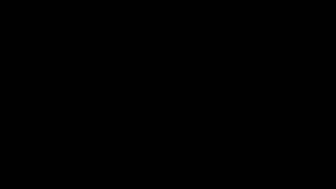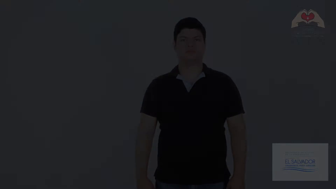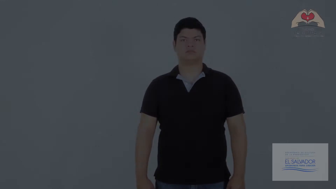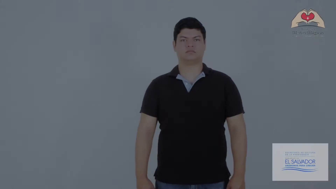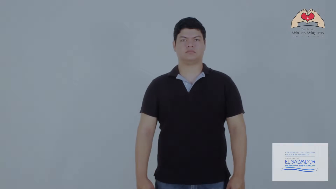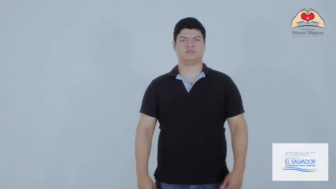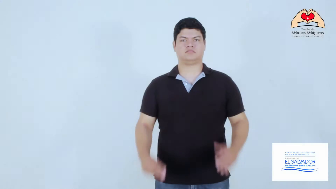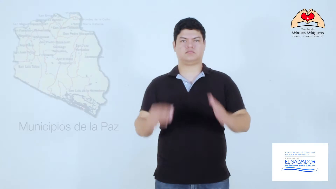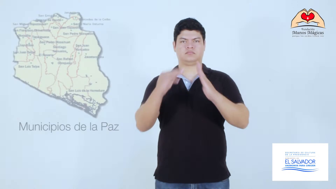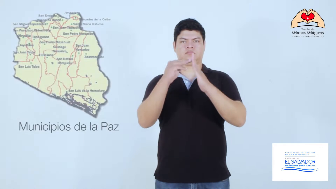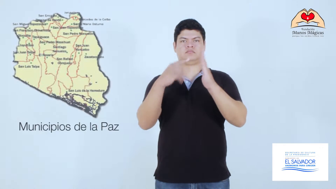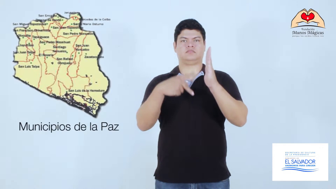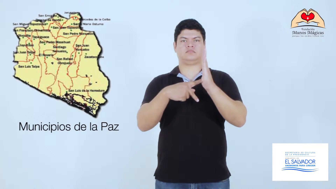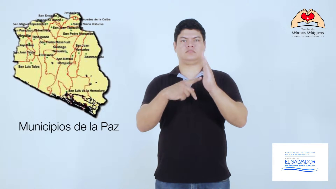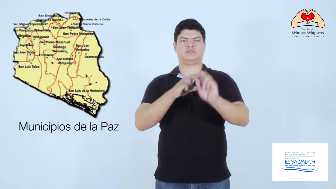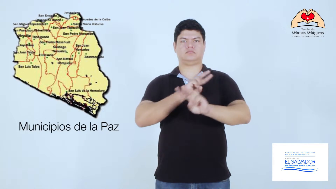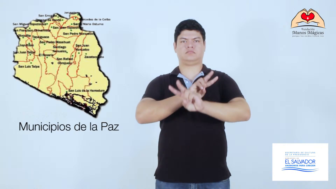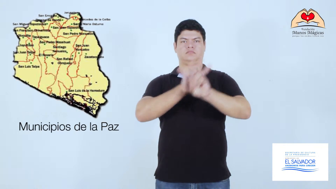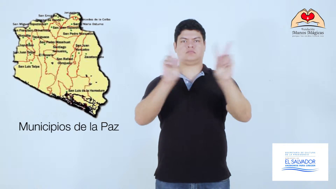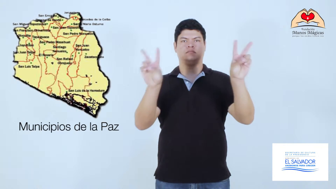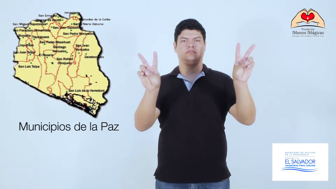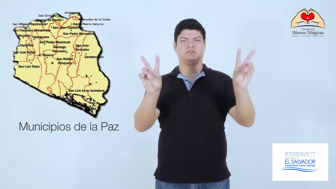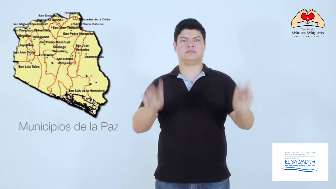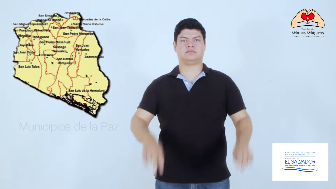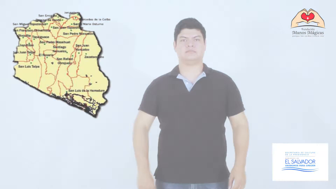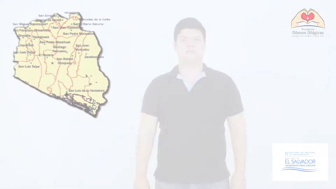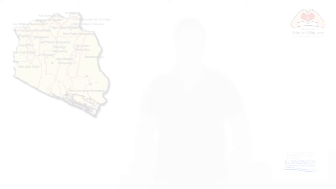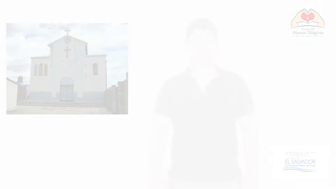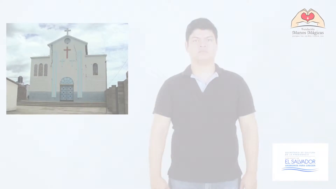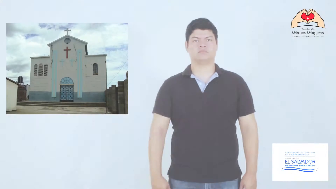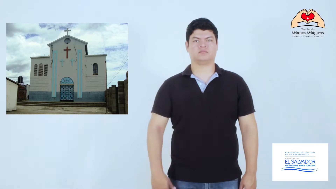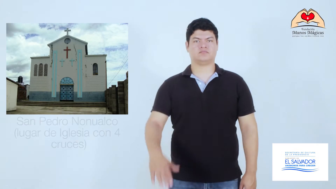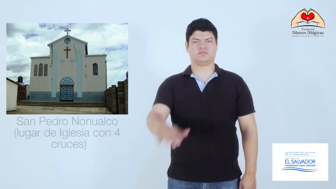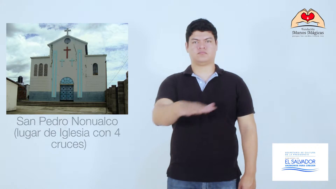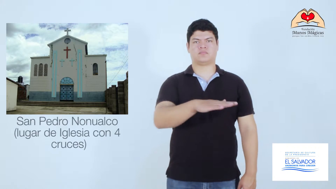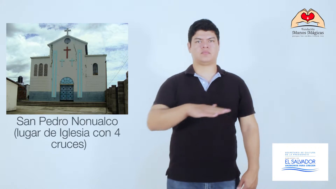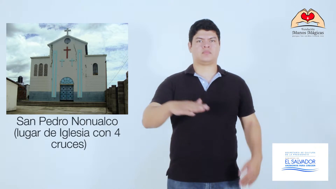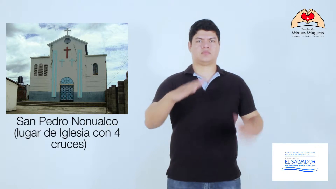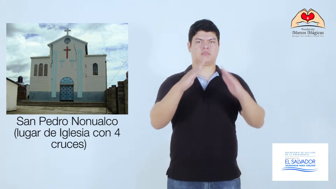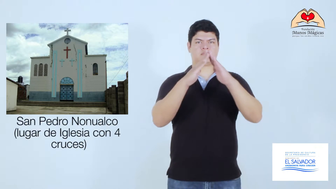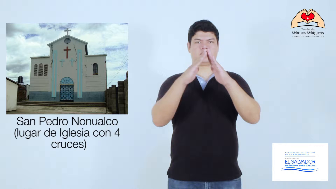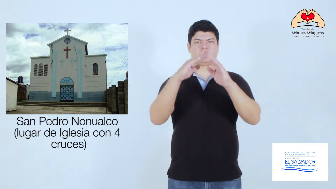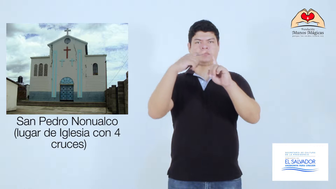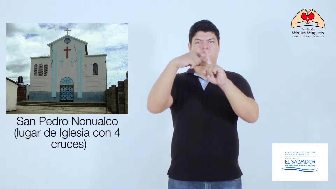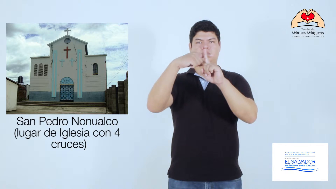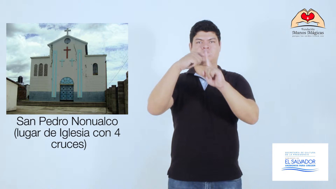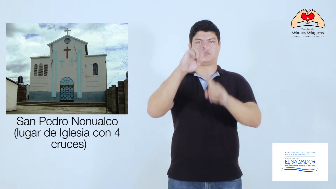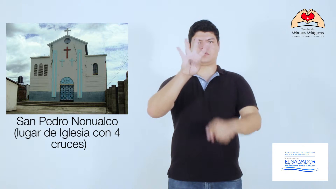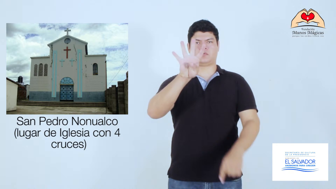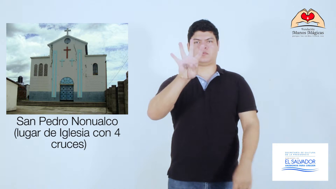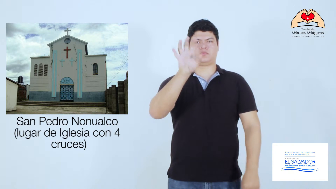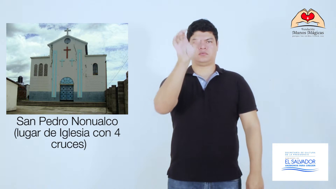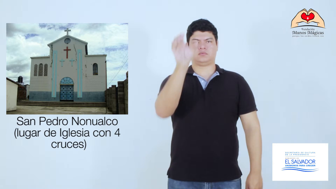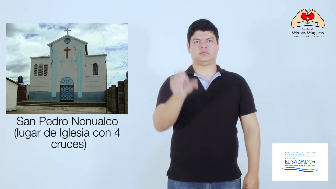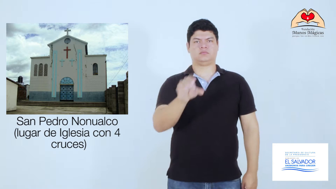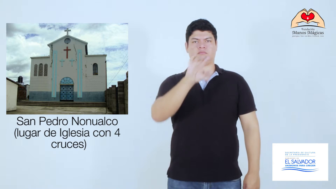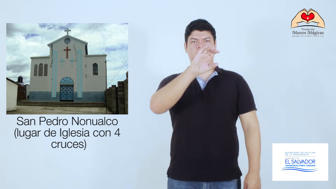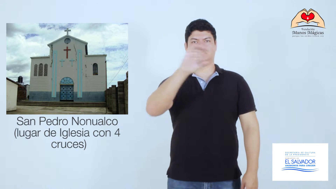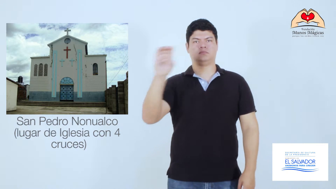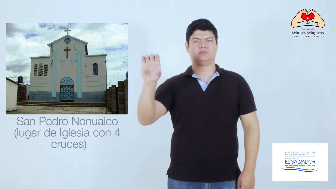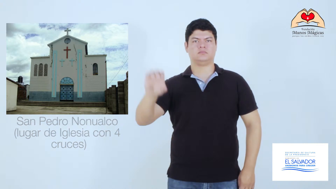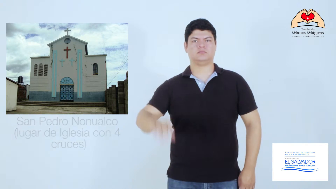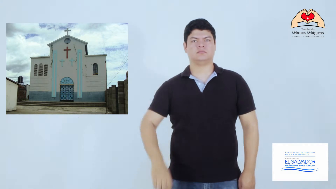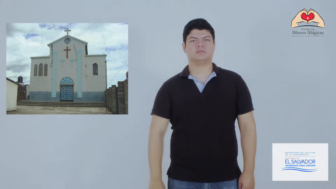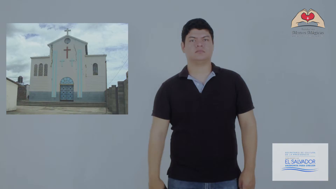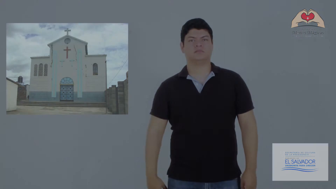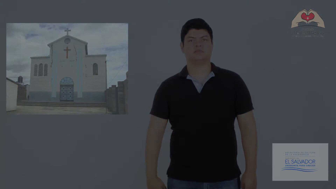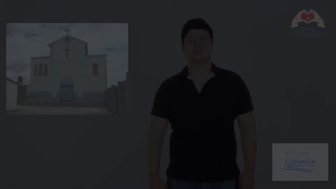La paz San Pedro Nonualco